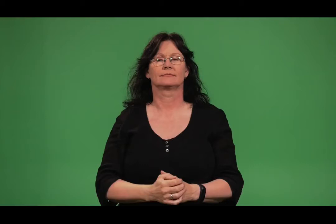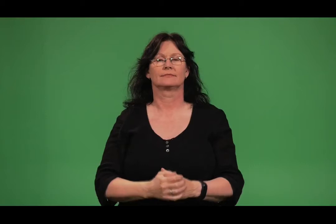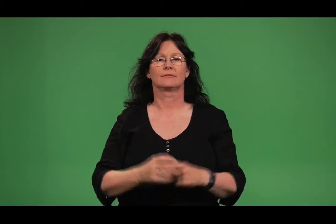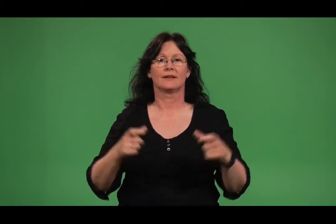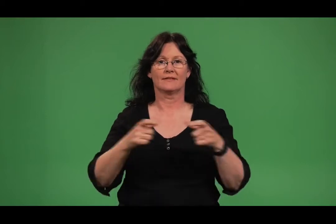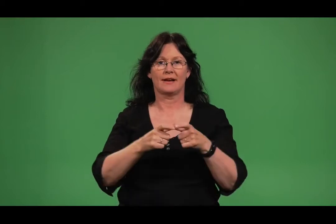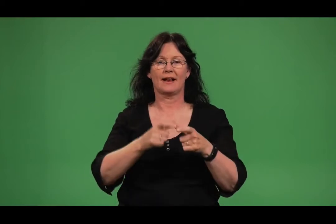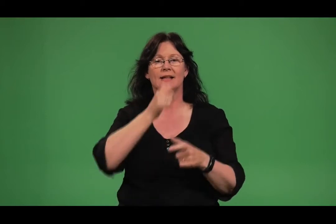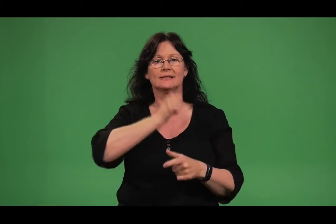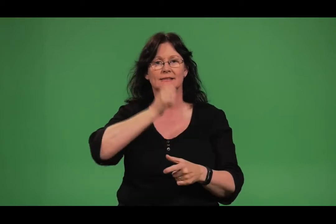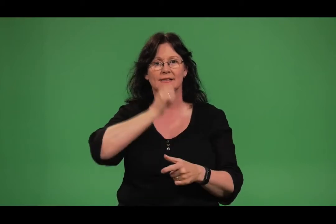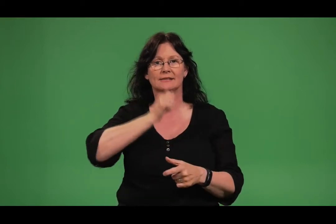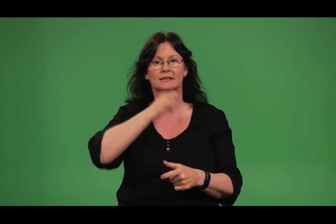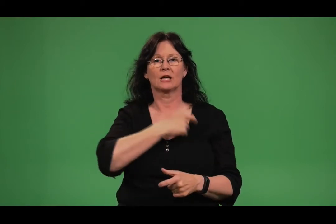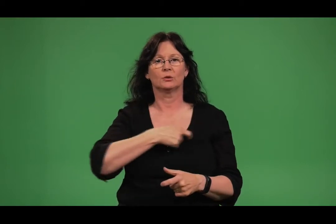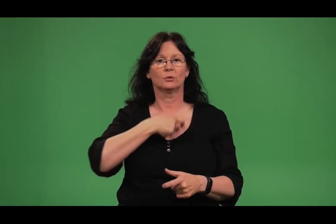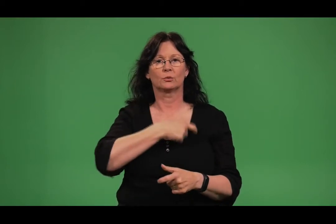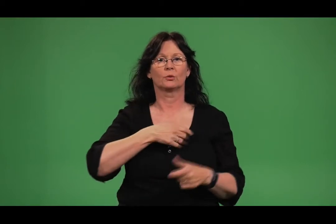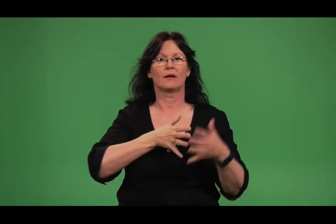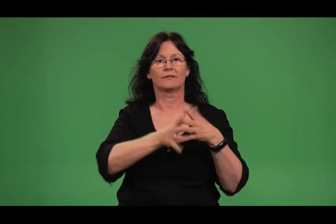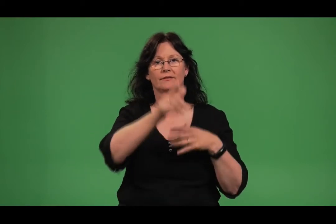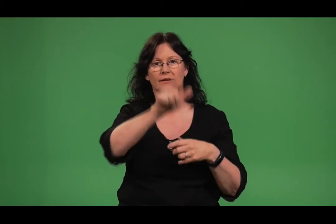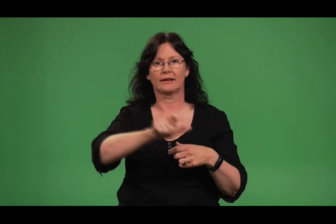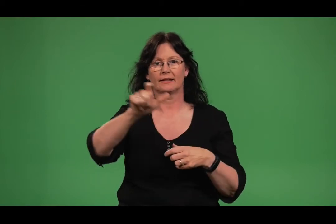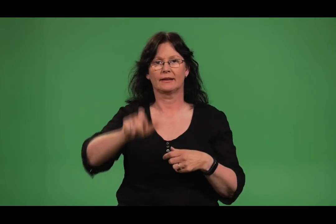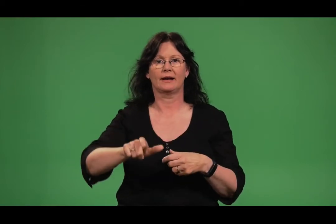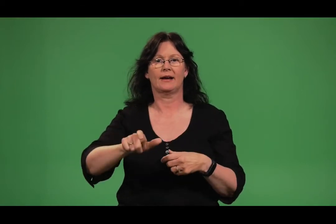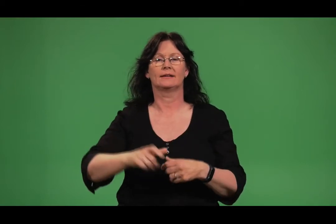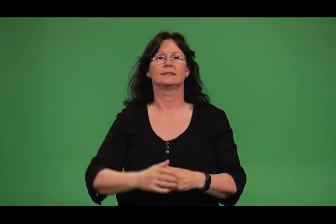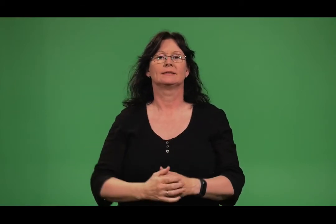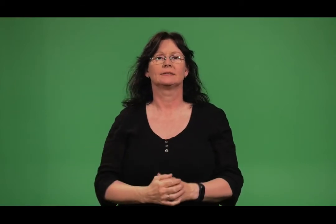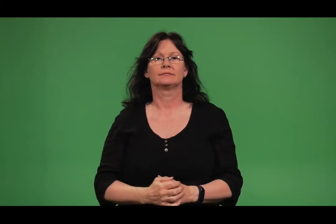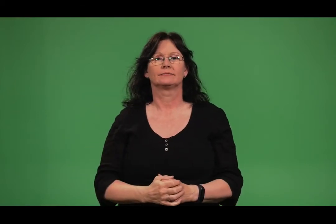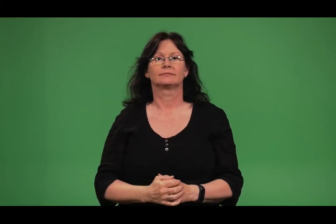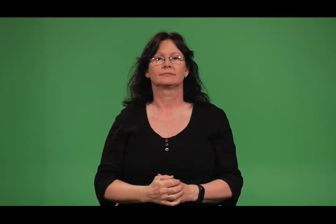Félag íslenskra hjúkrunarfræðinga